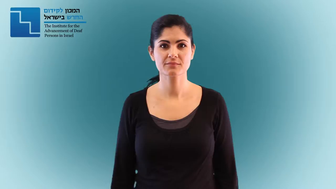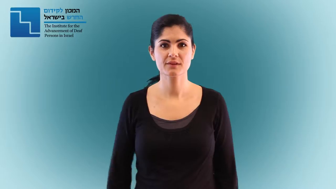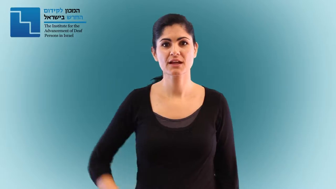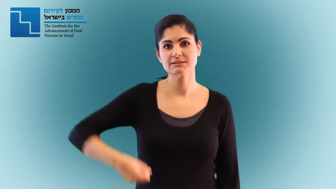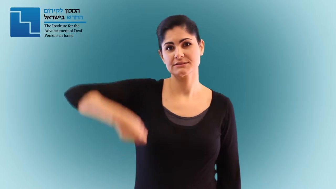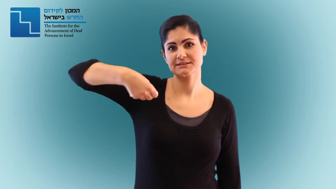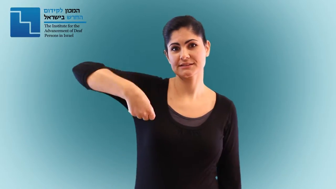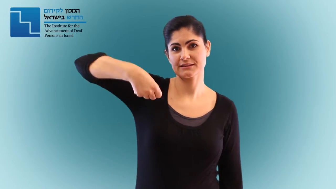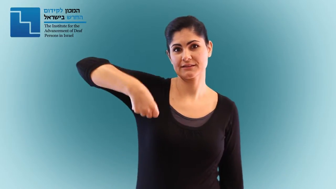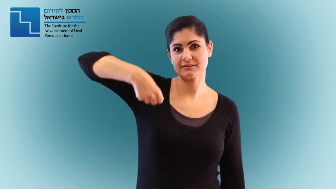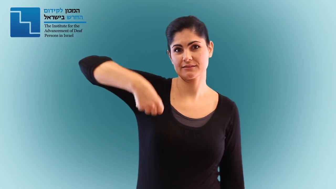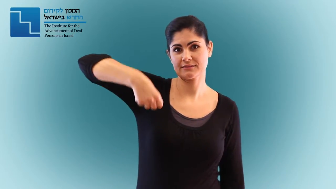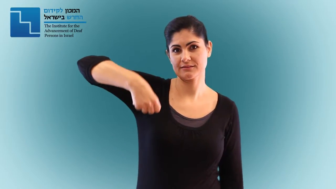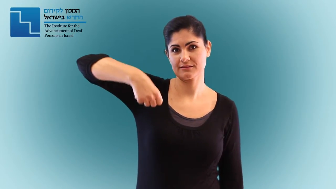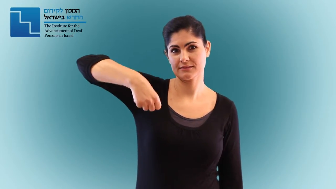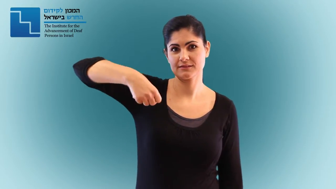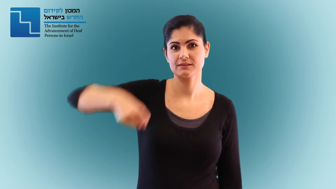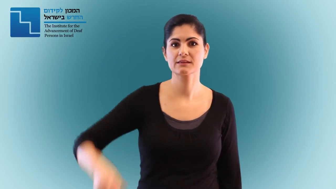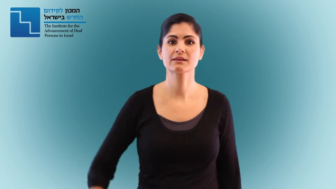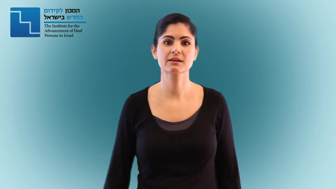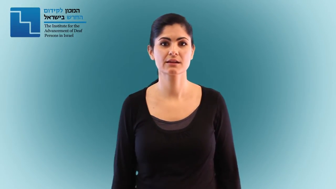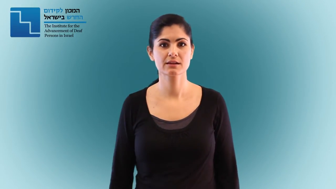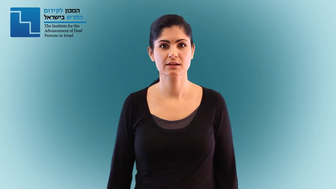שקית